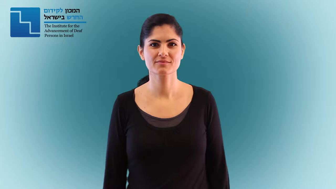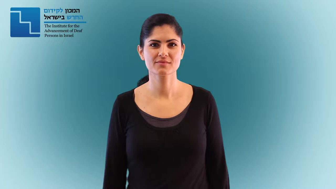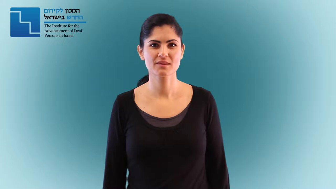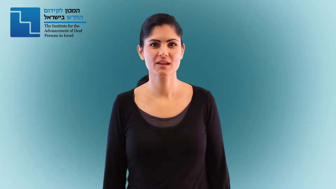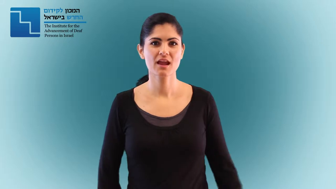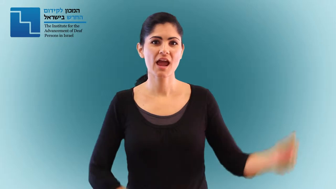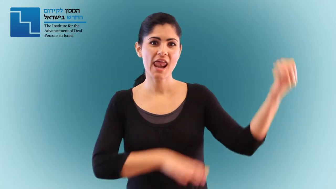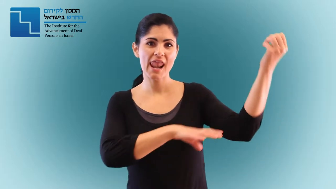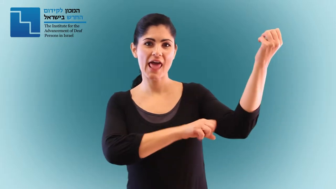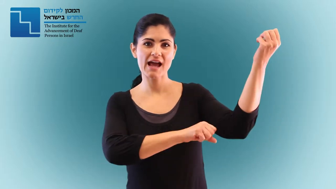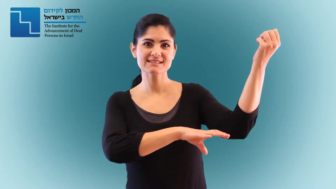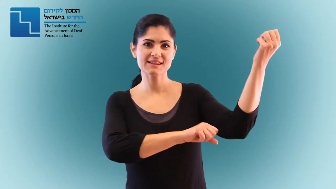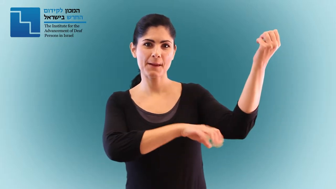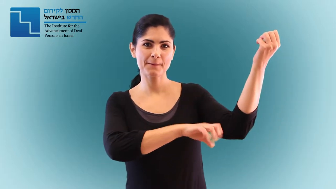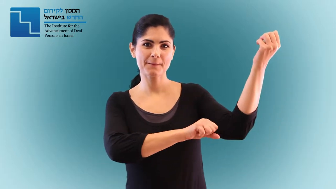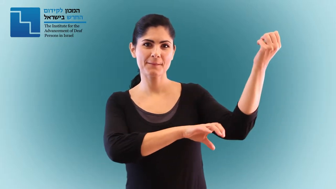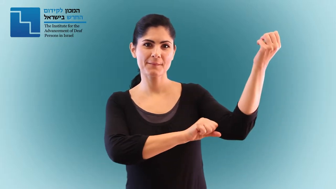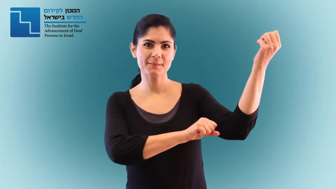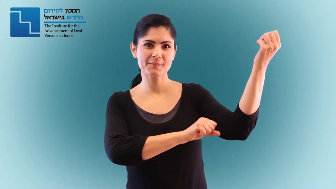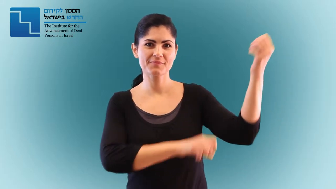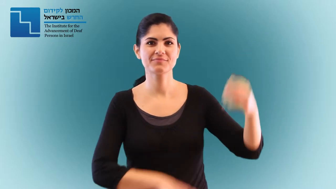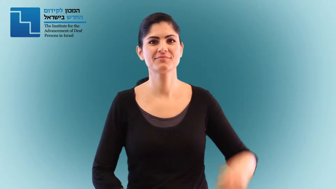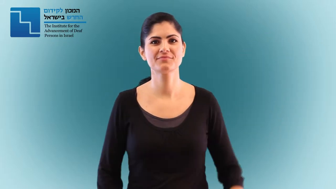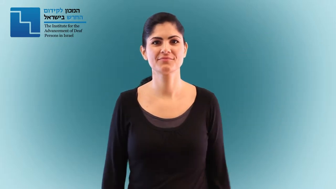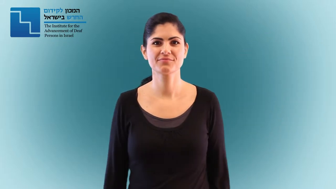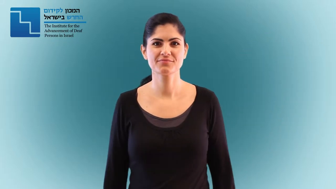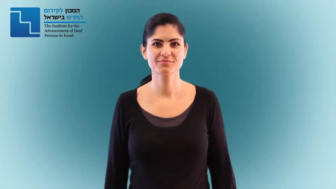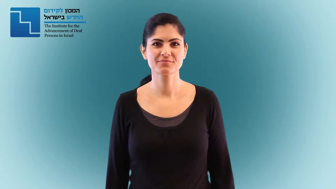לחץ דם